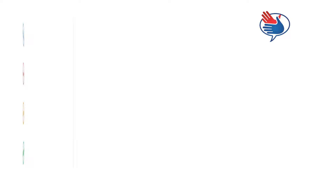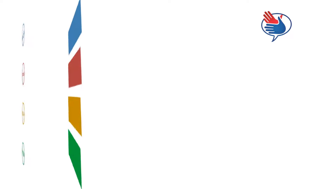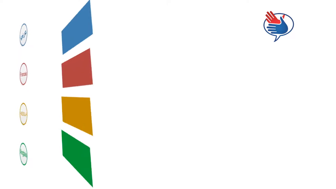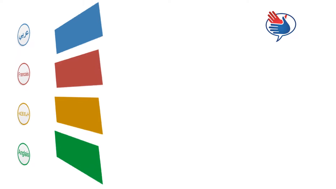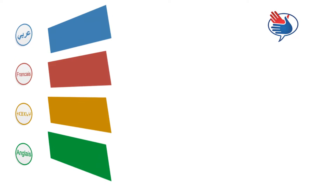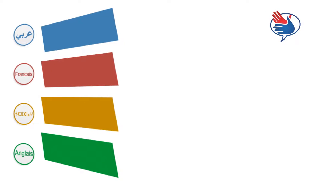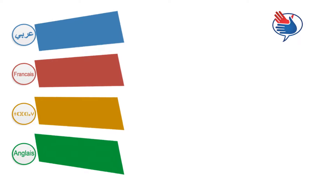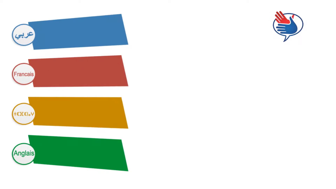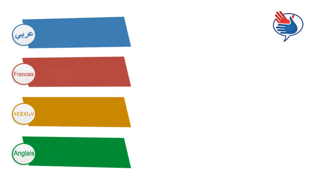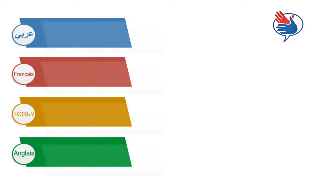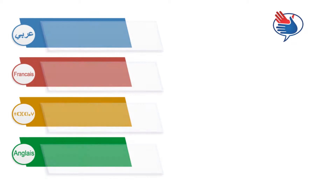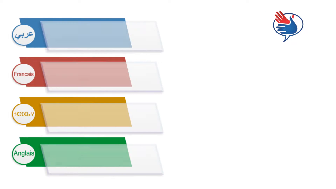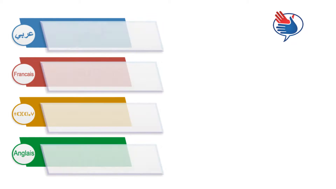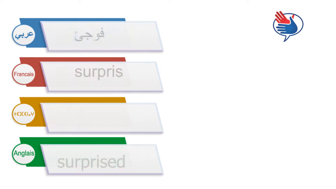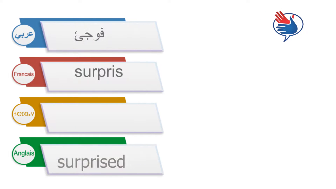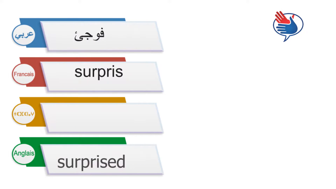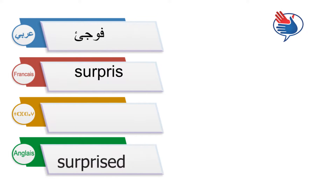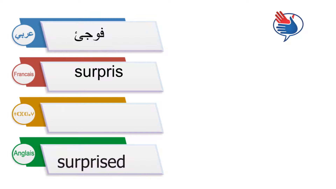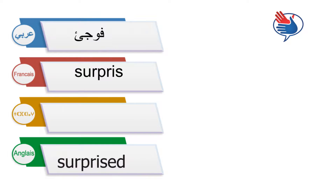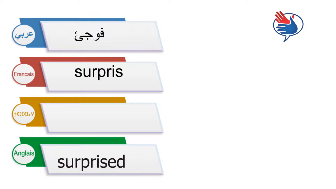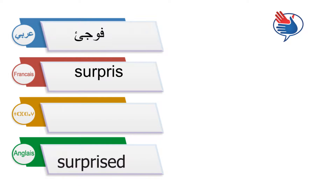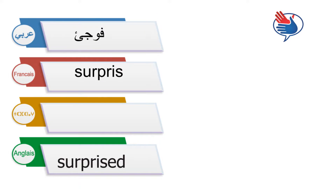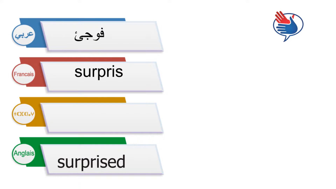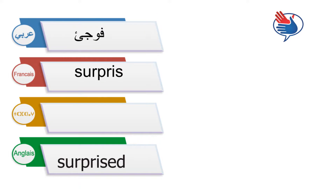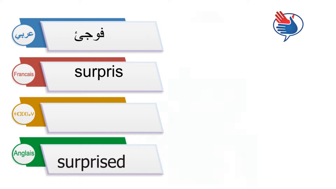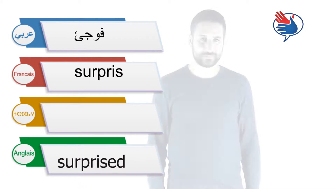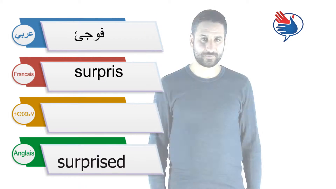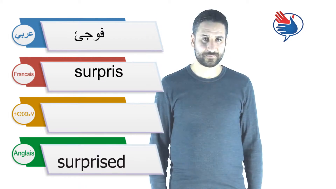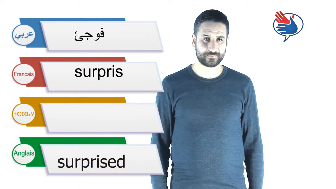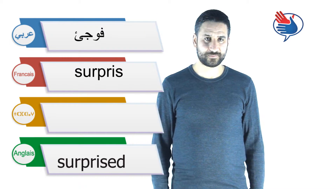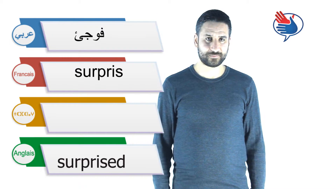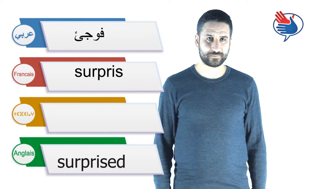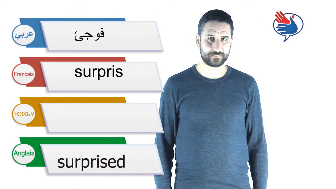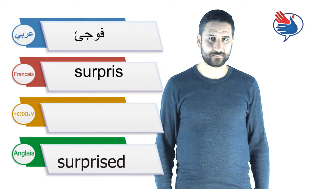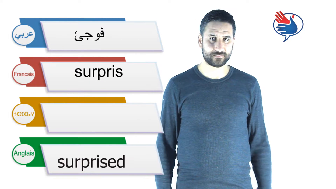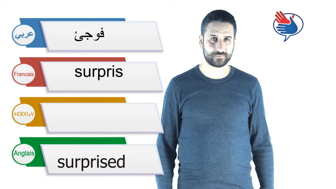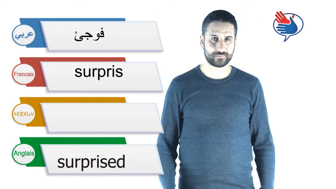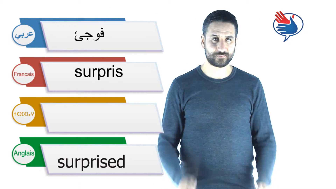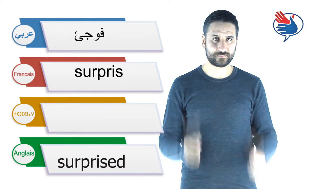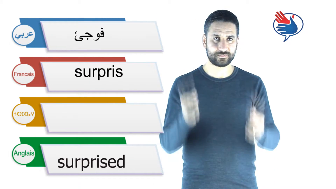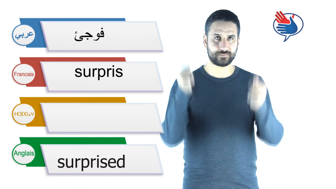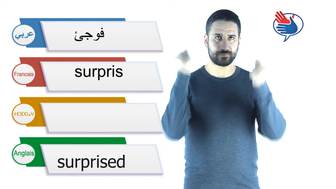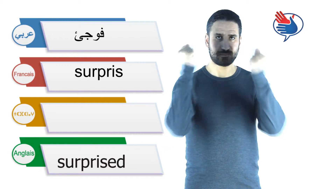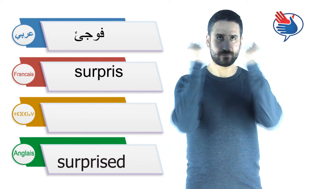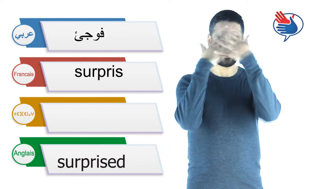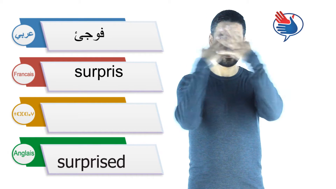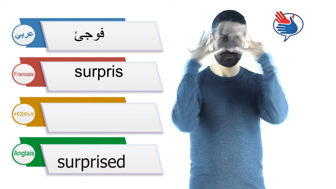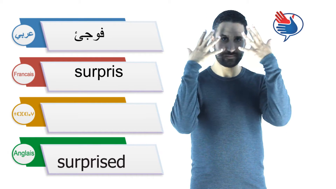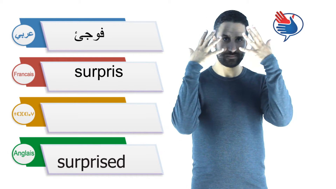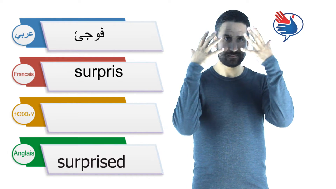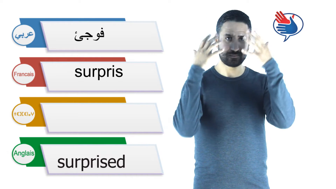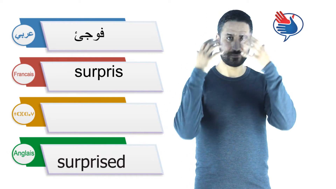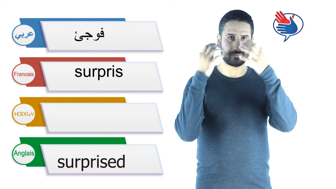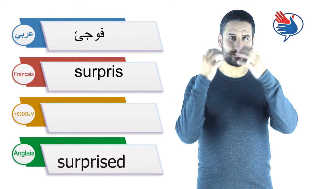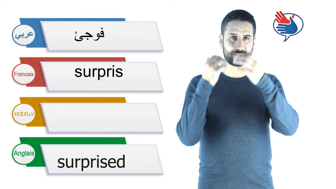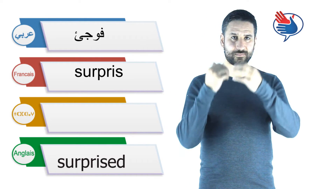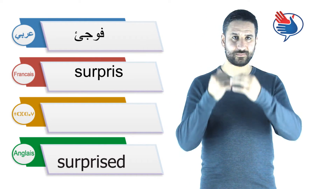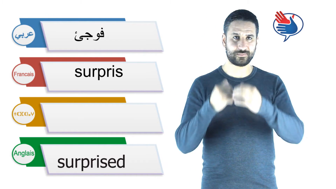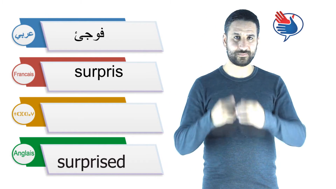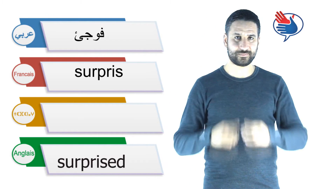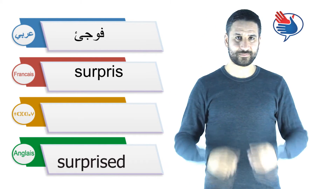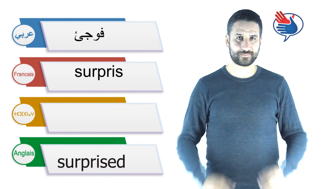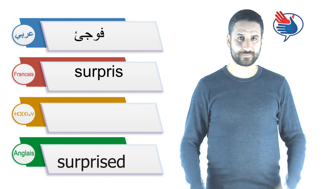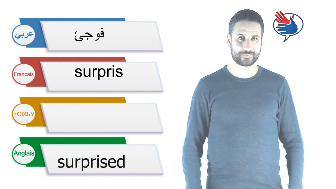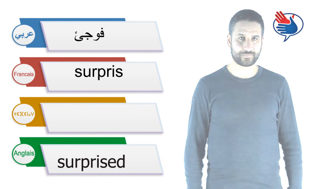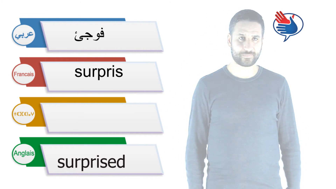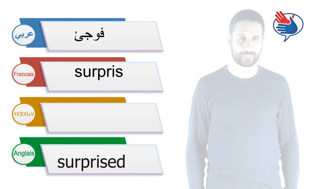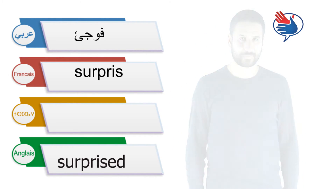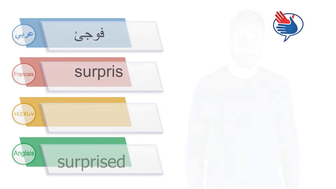تْفَجئْ ــفوجئَ